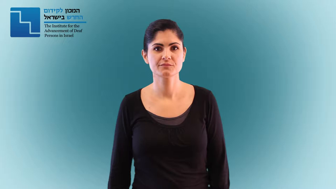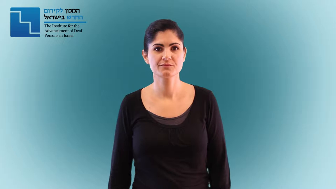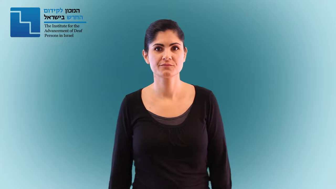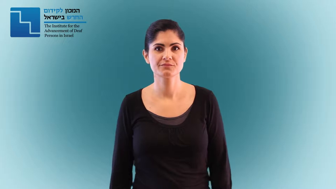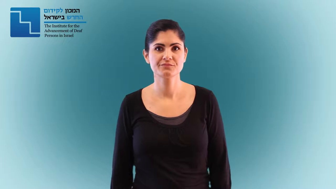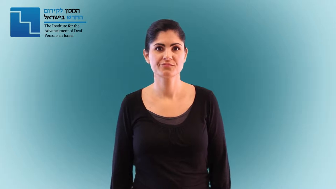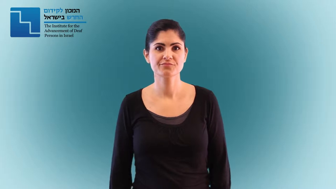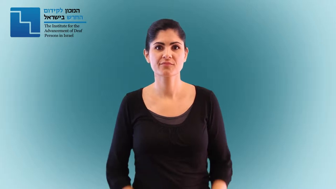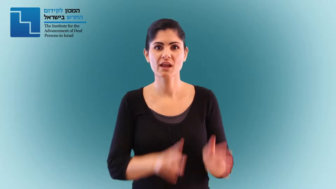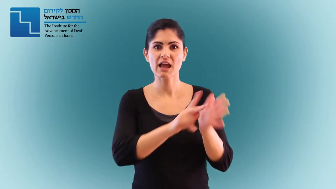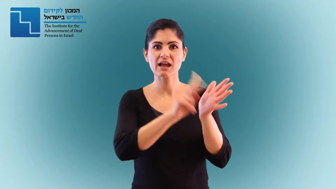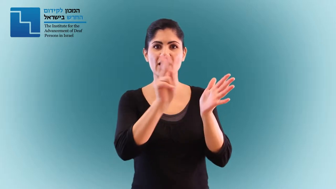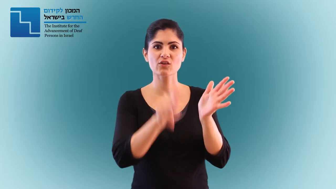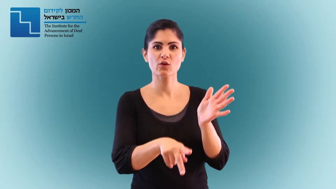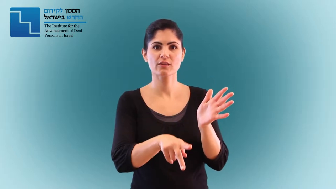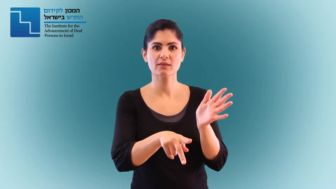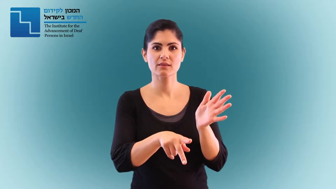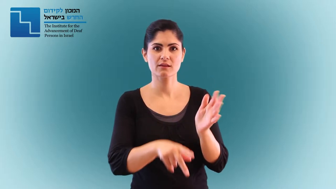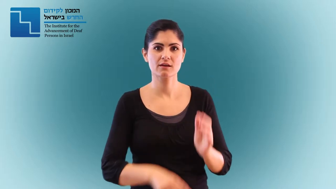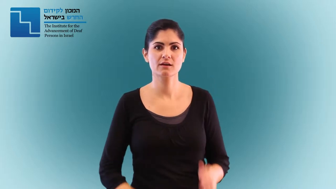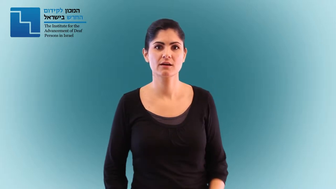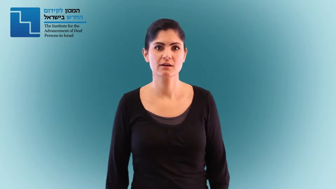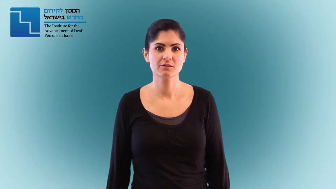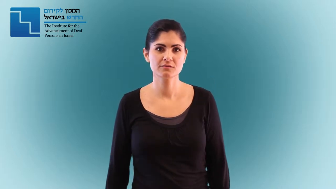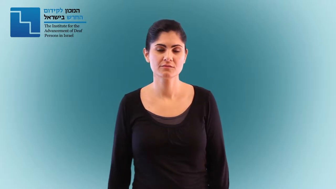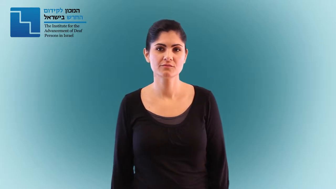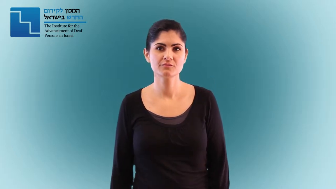קניון